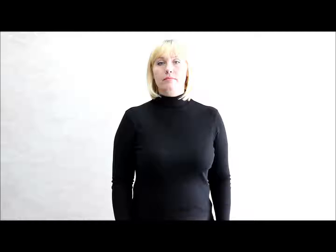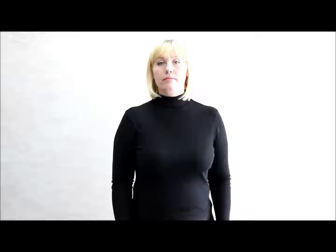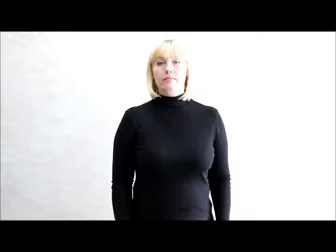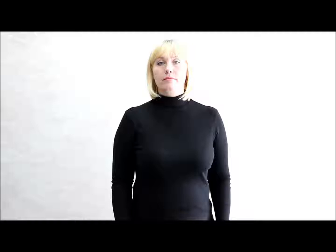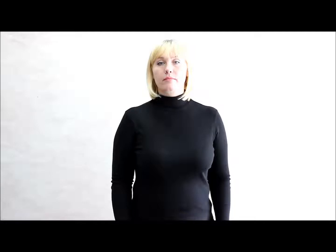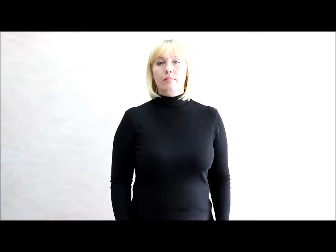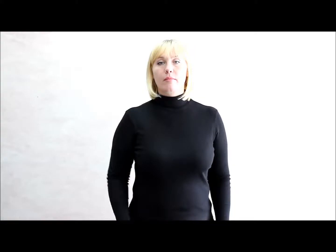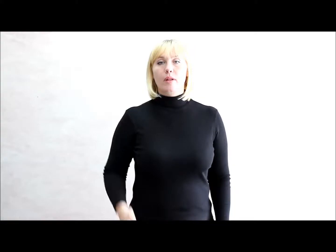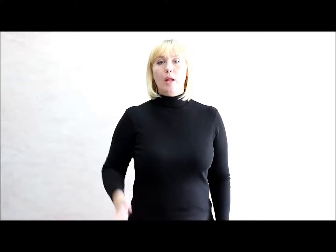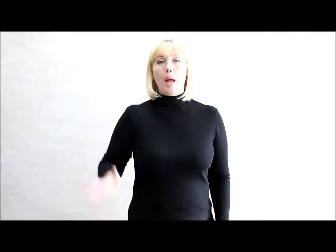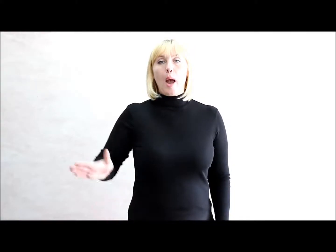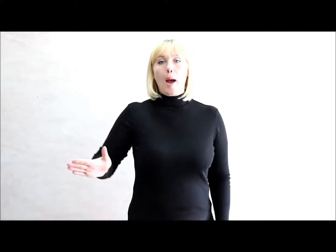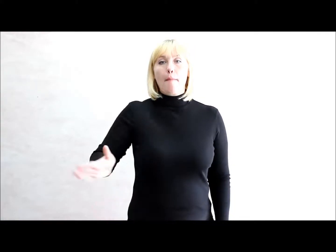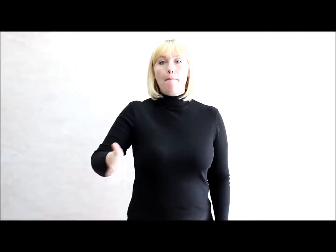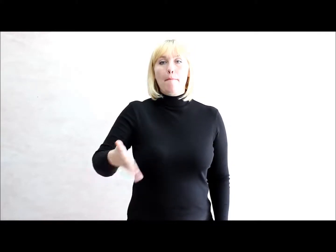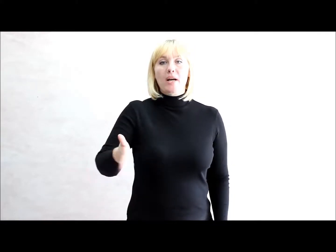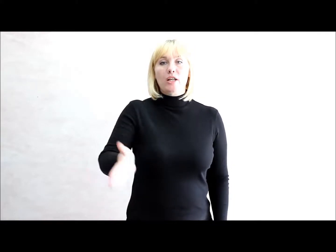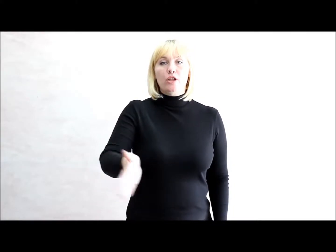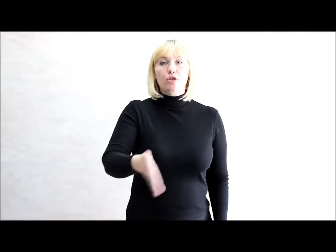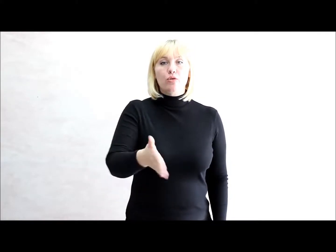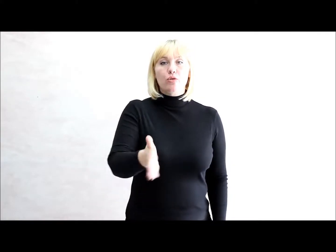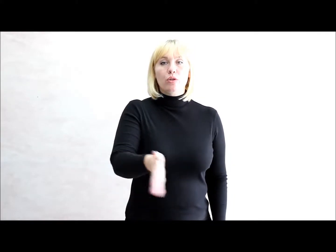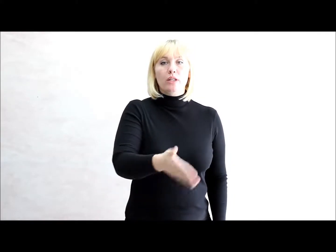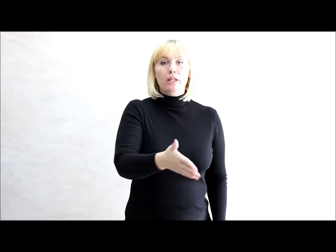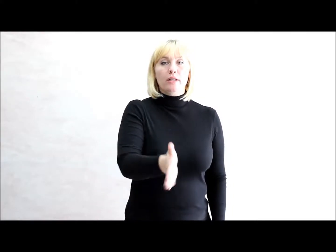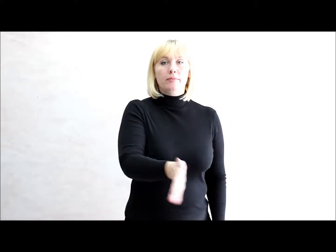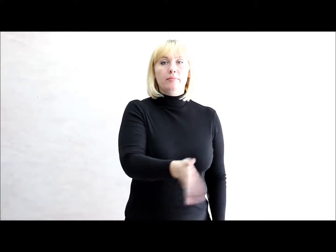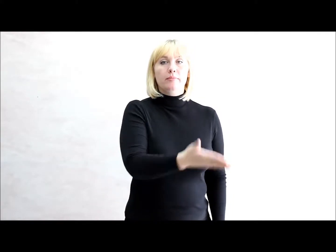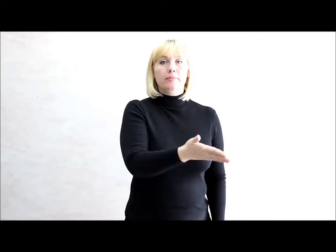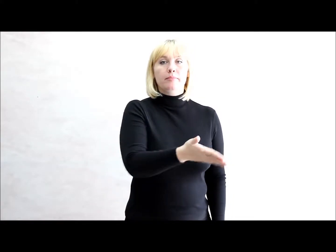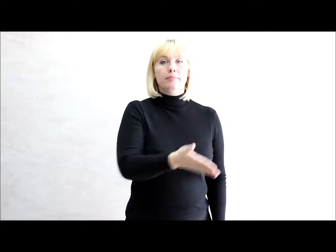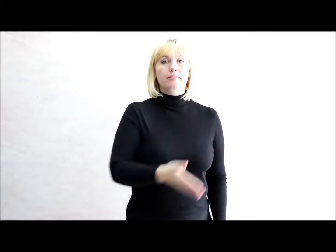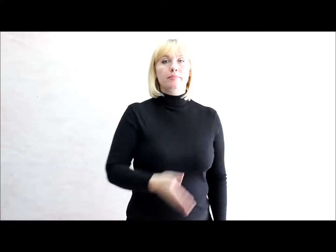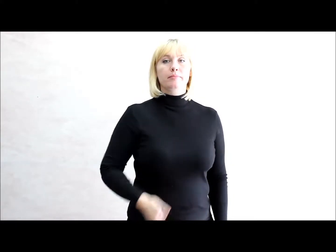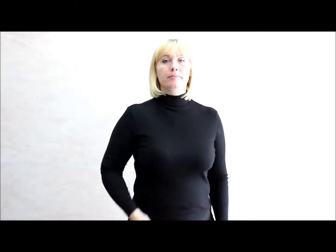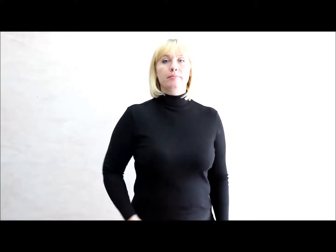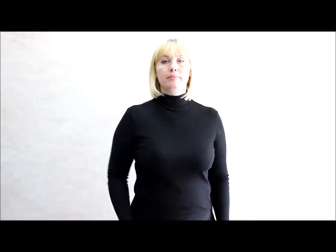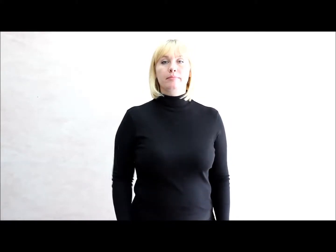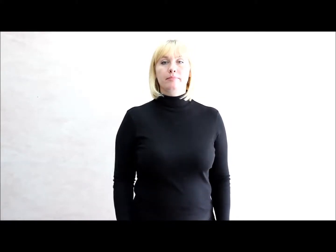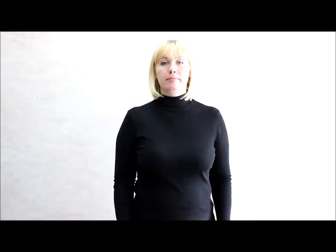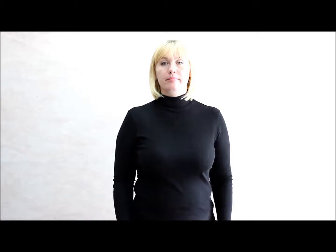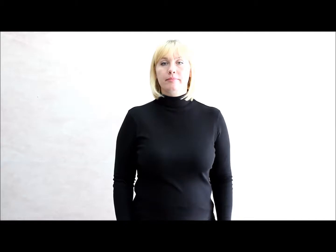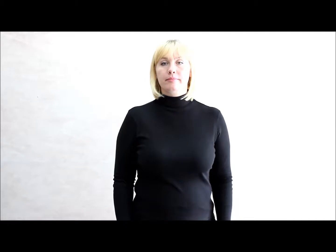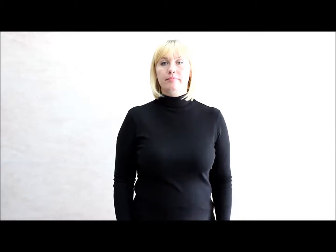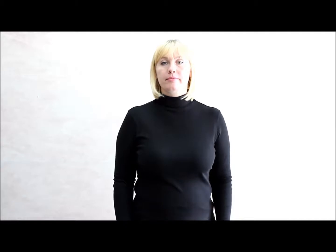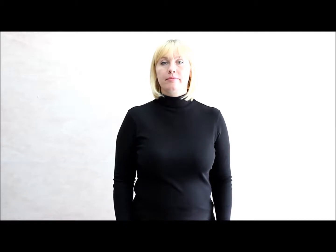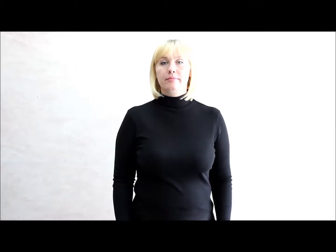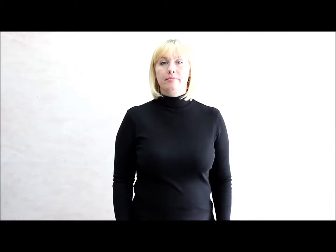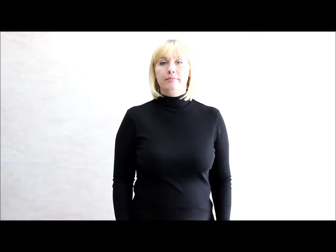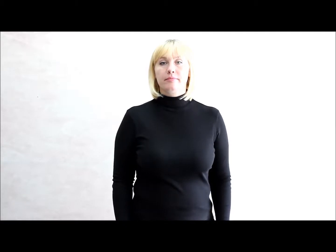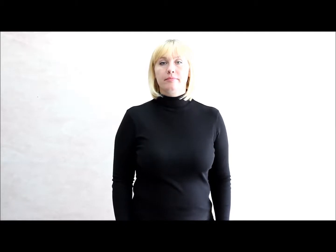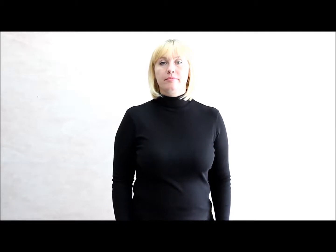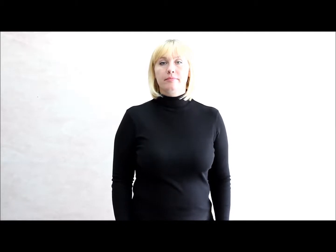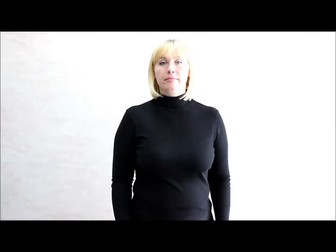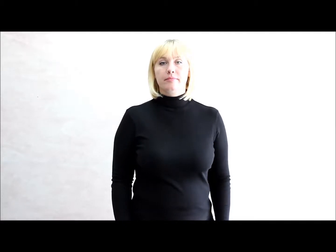Mătură